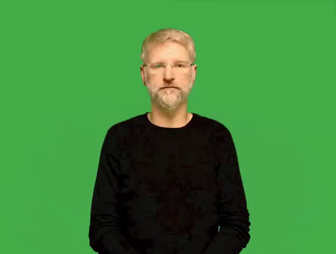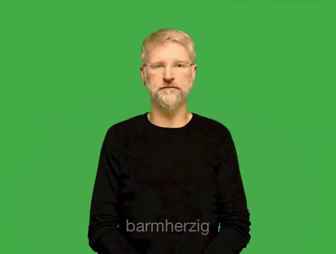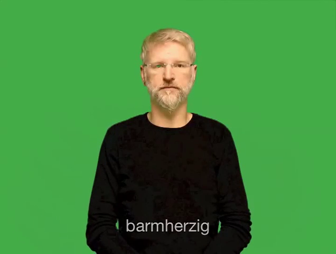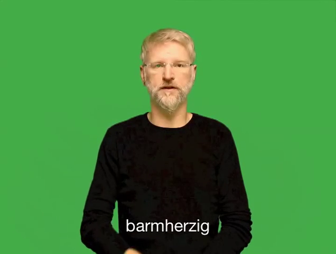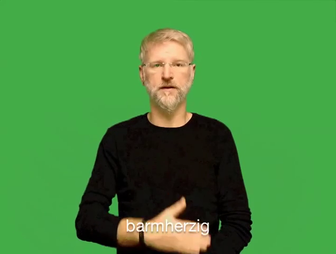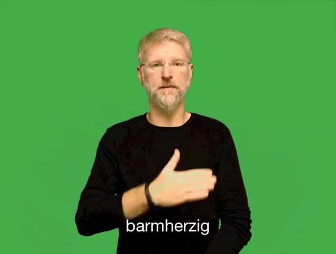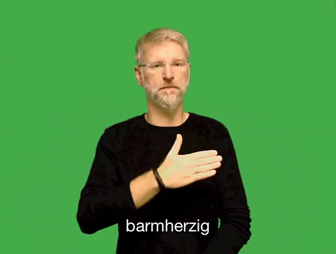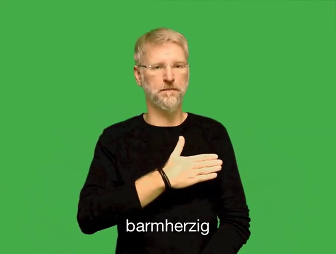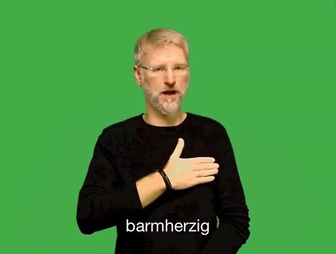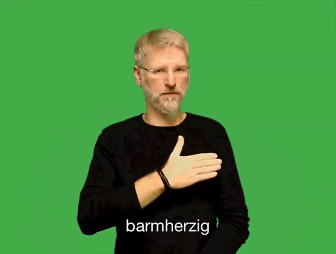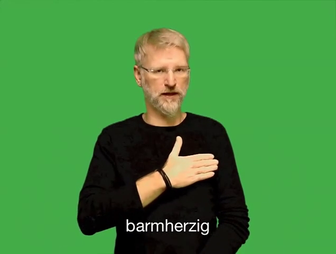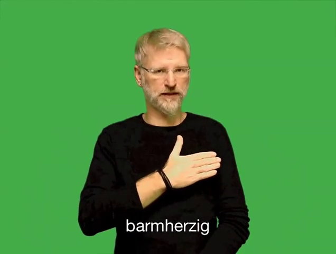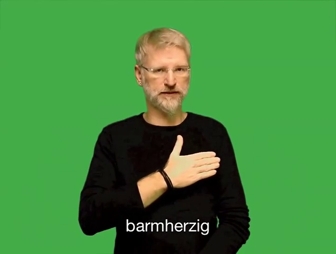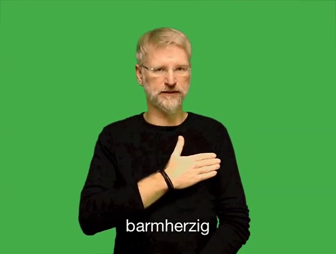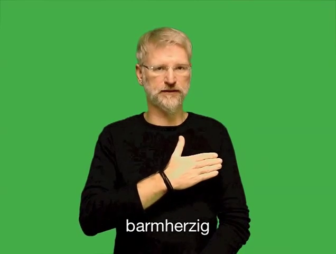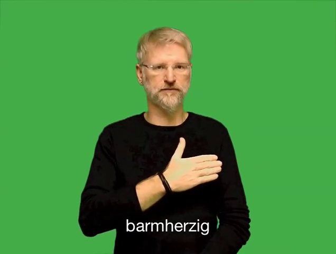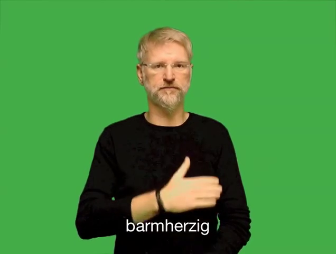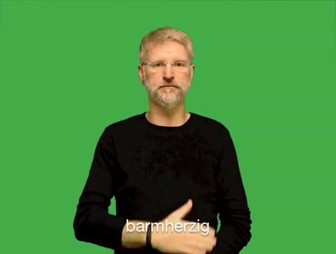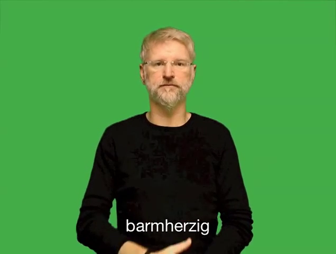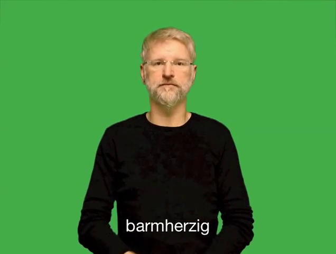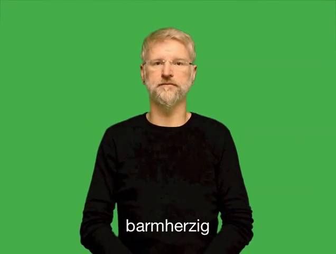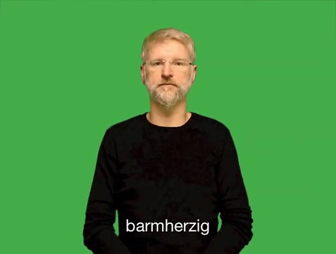barmherzig